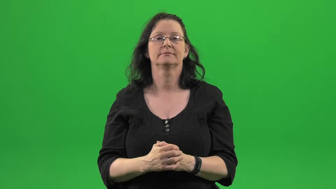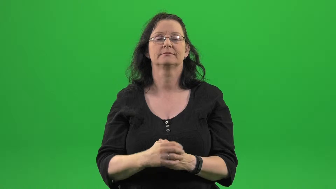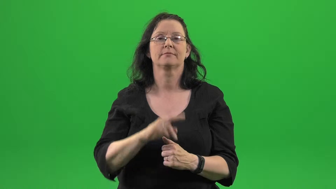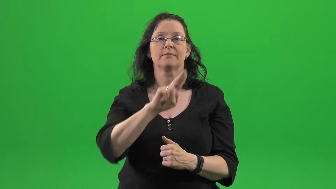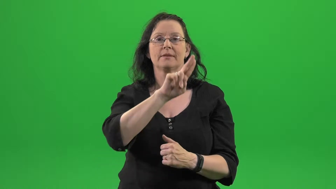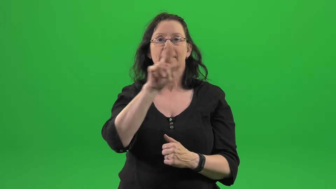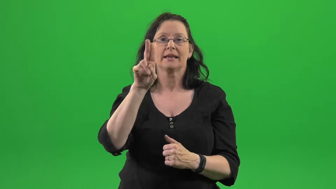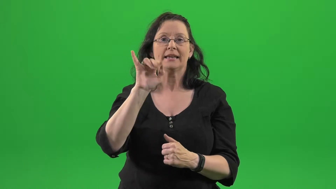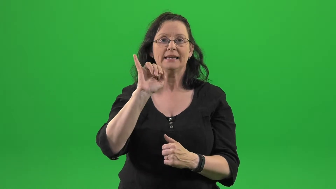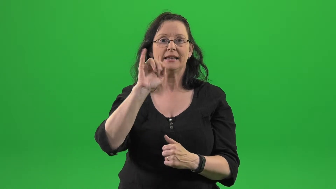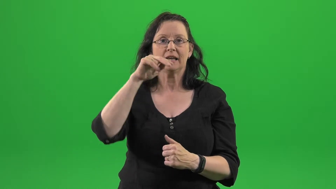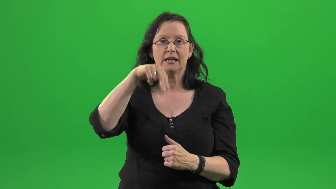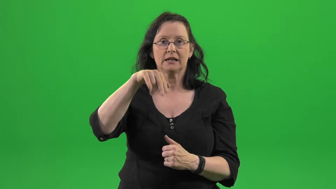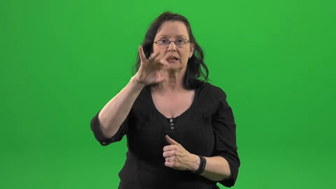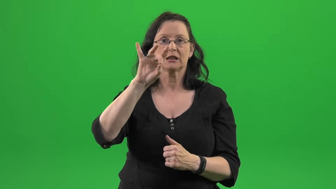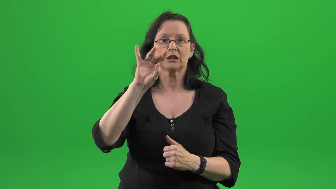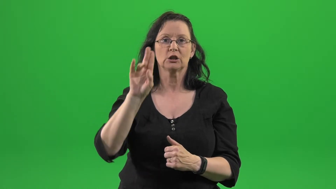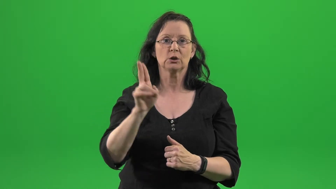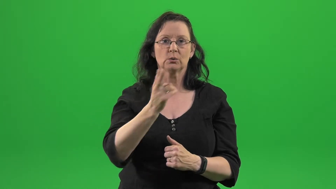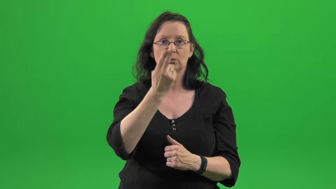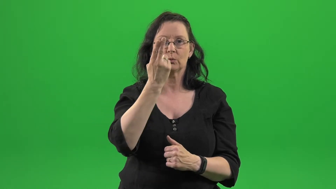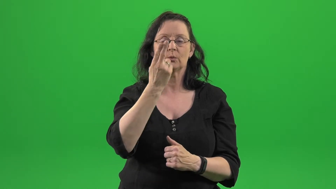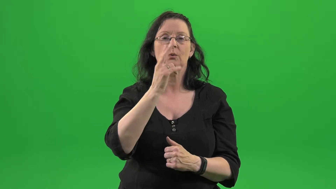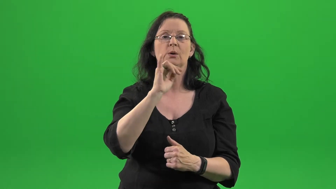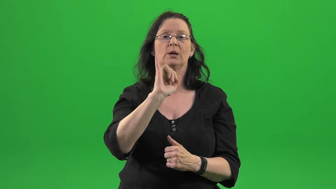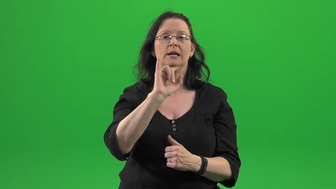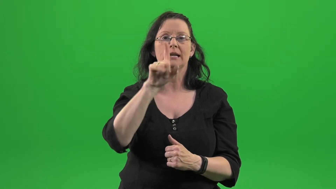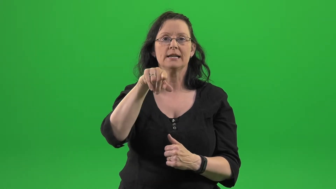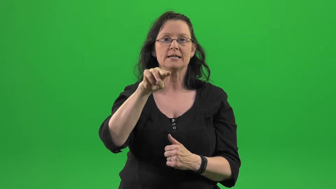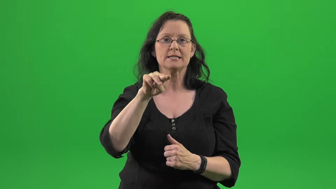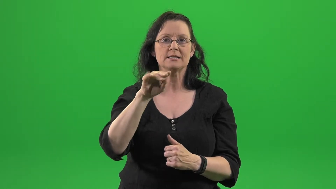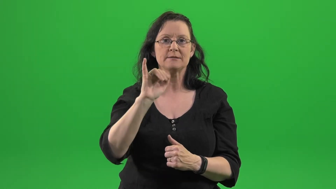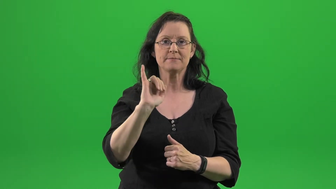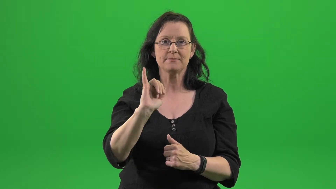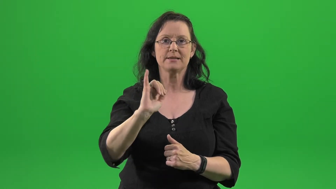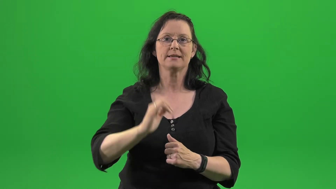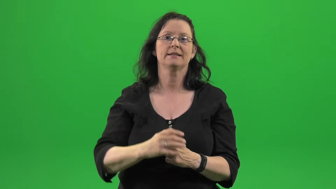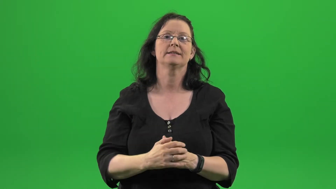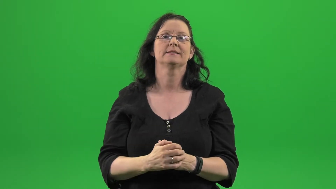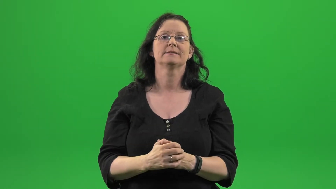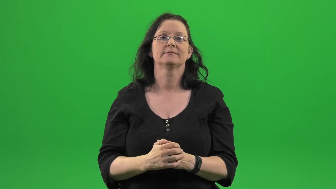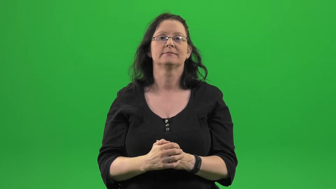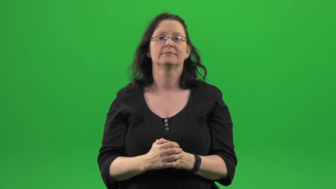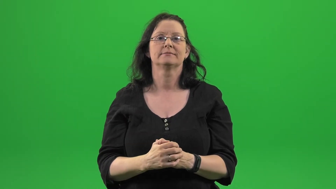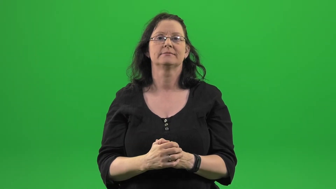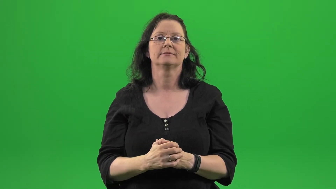Hindúismi